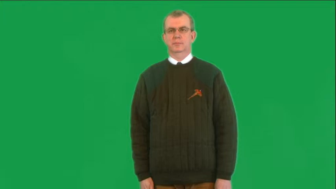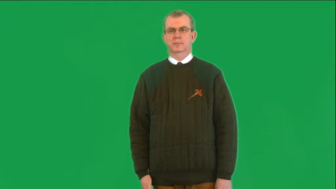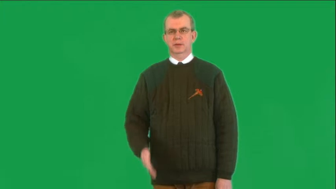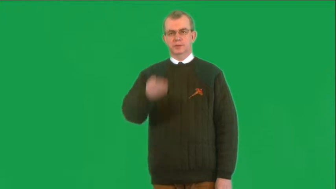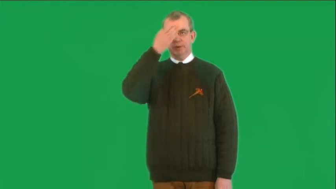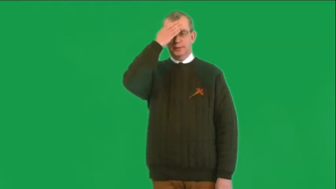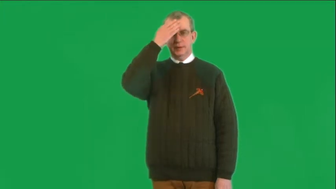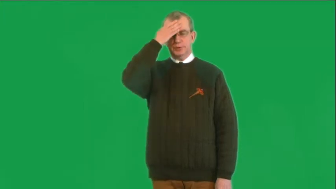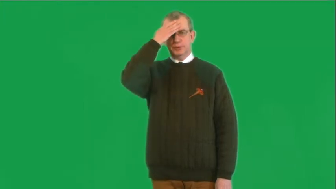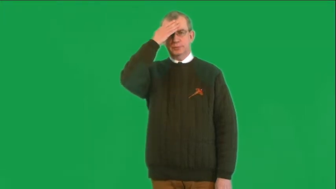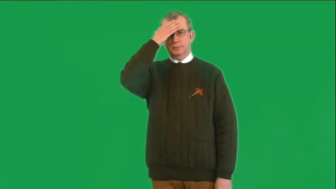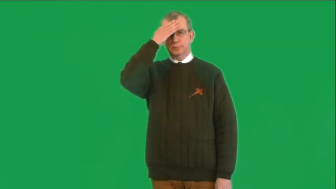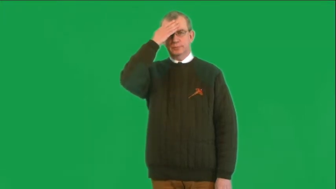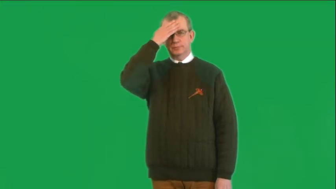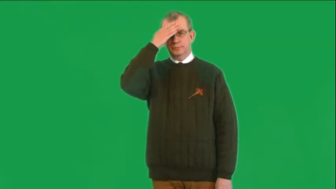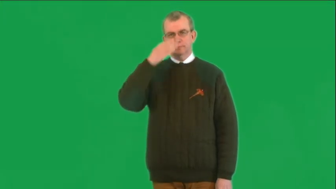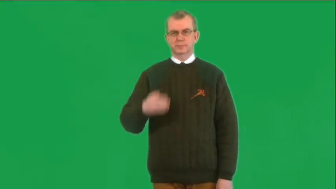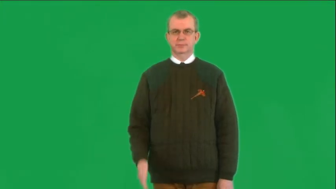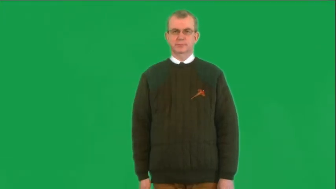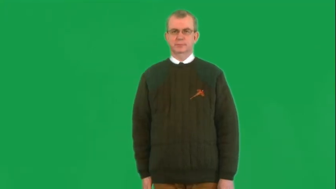znać